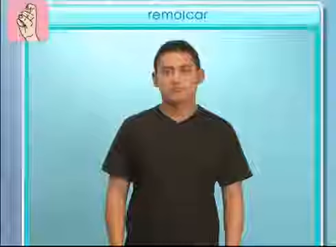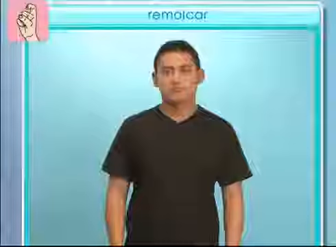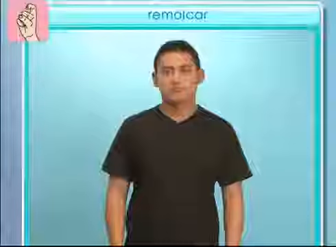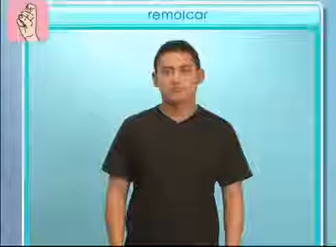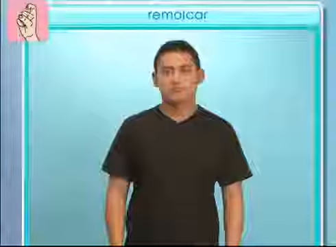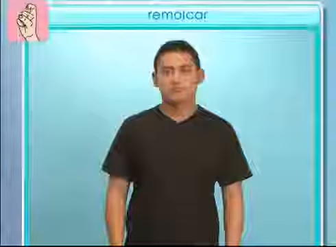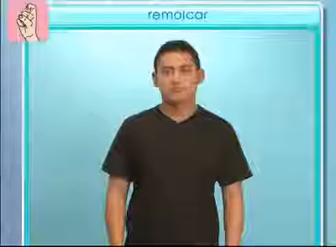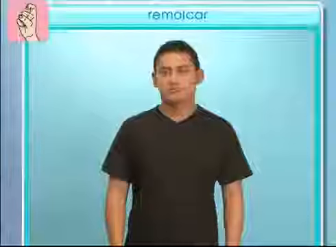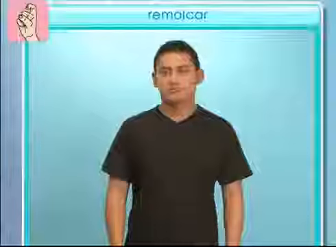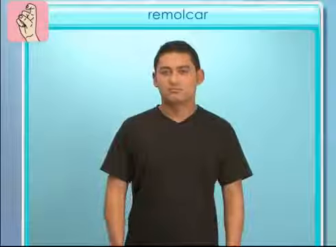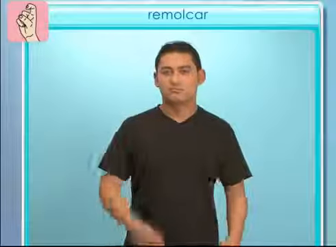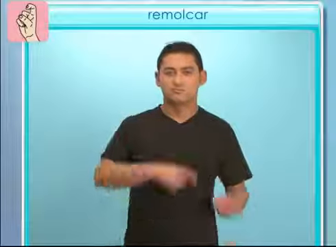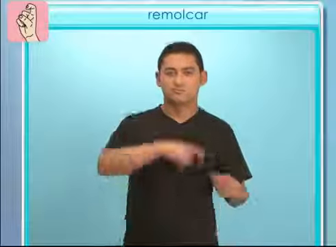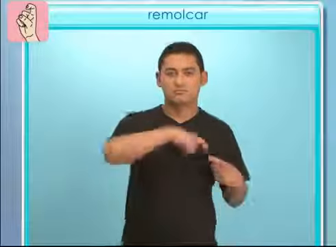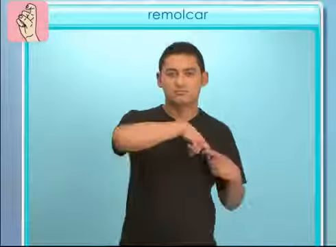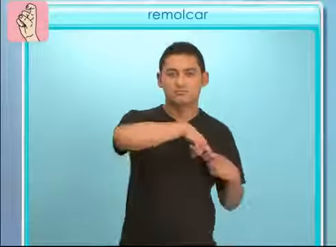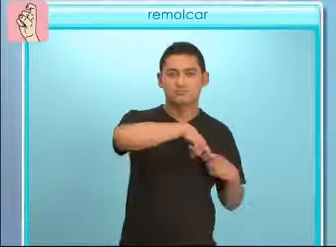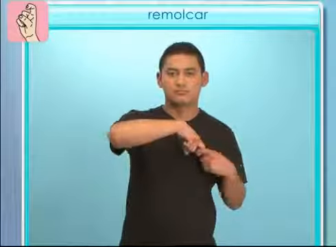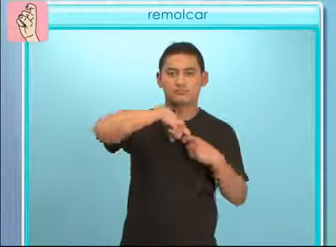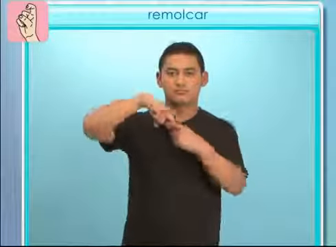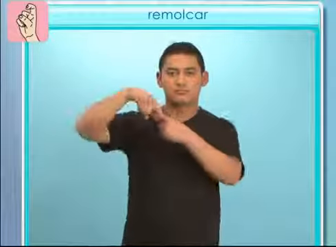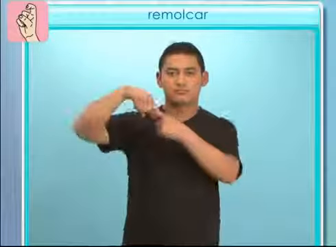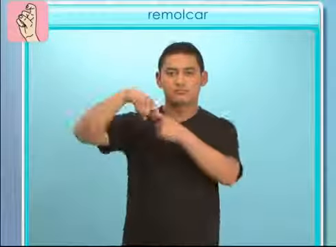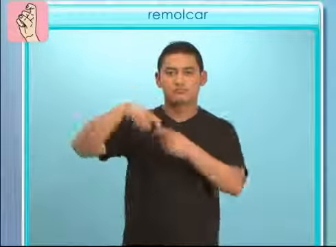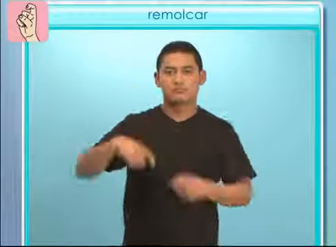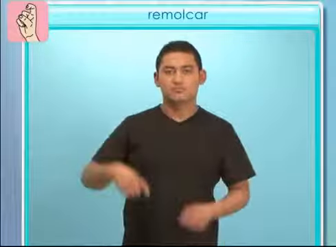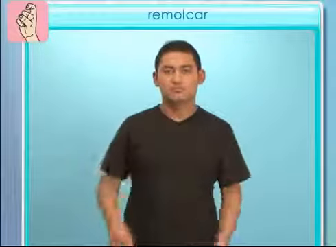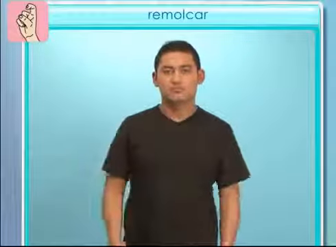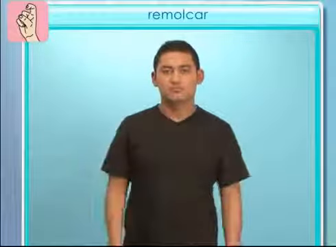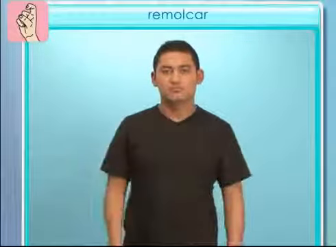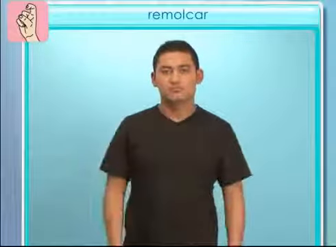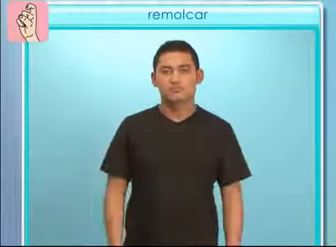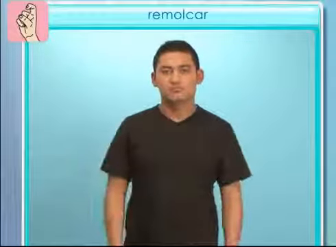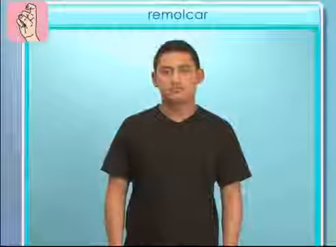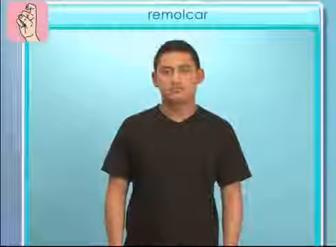Remolcar